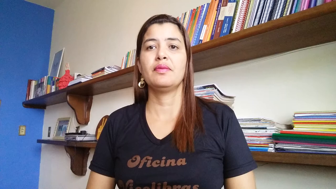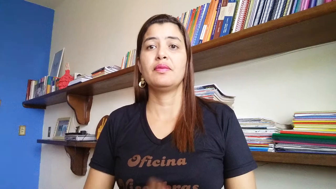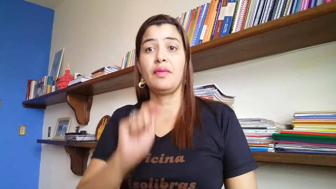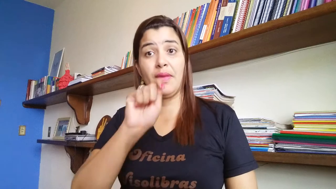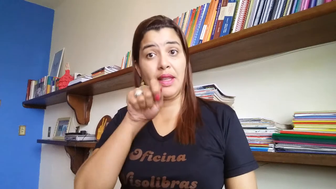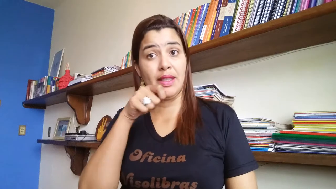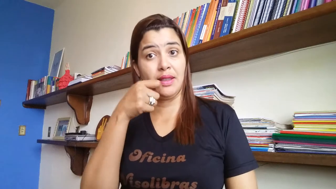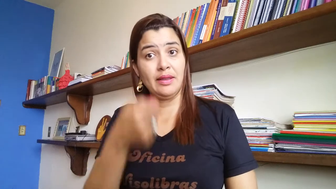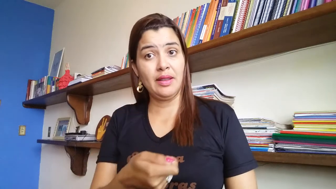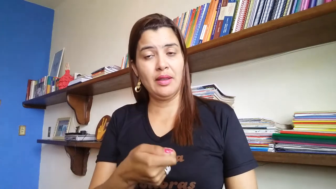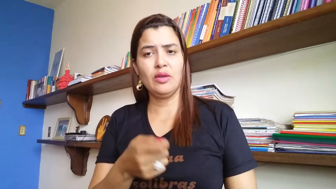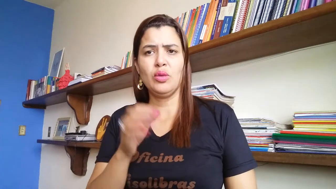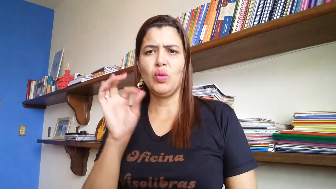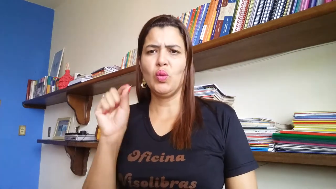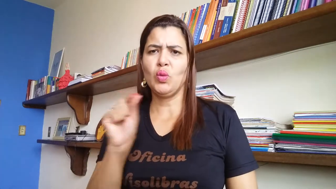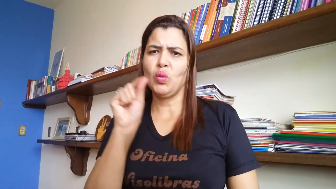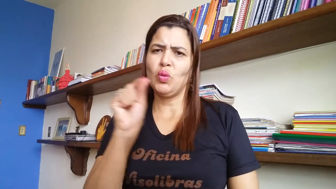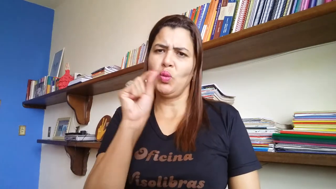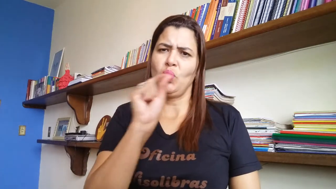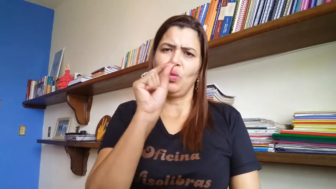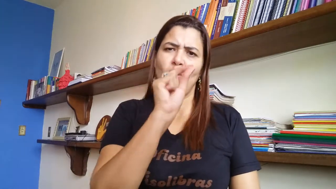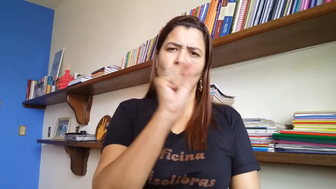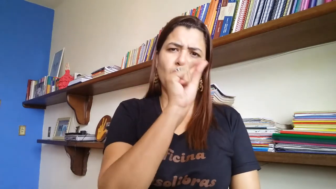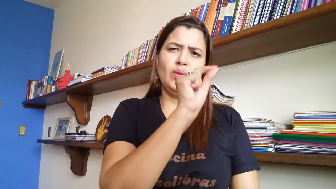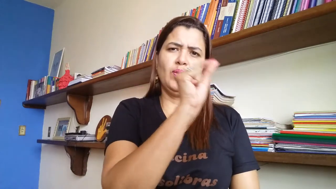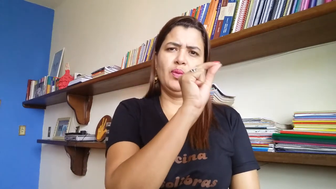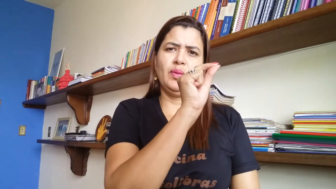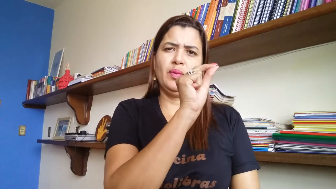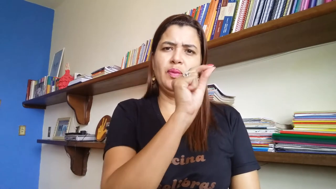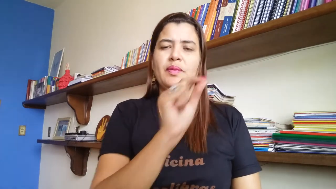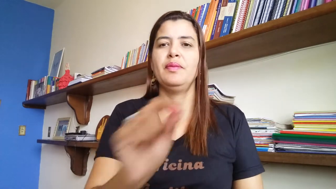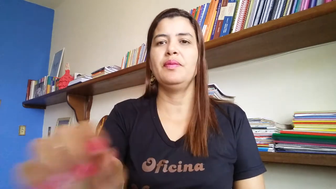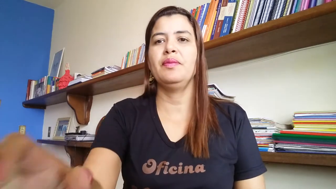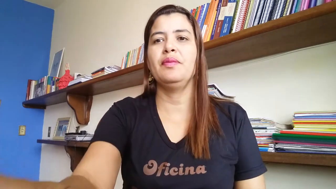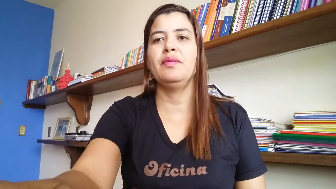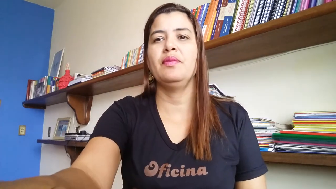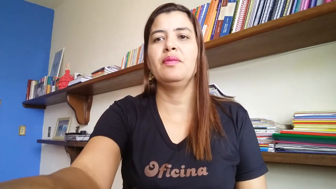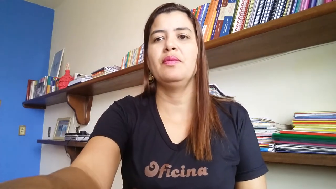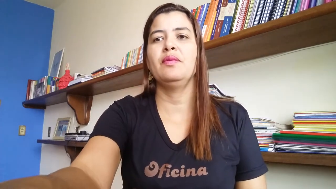MOSCA OU MOSQUITO